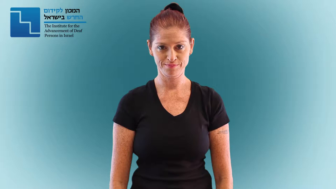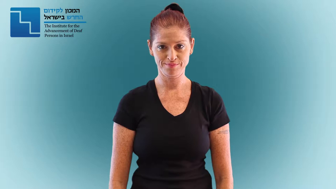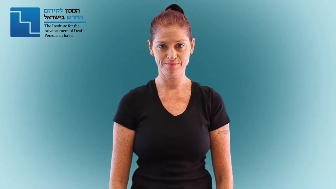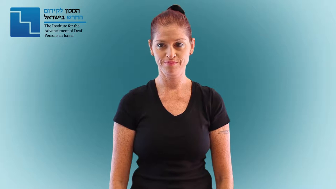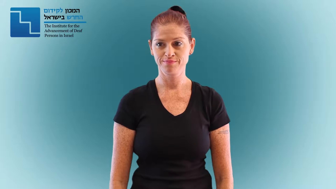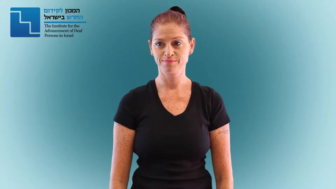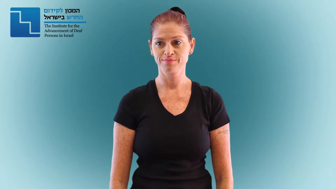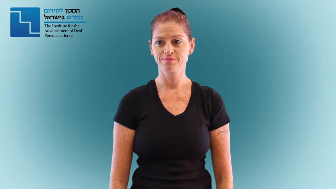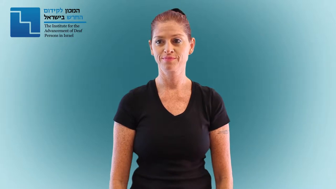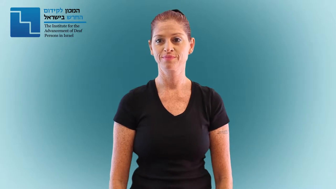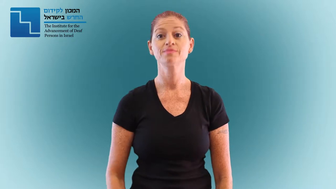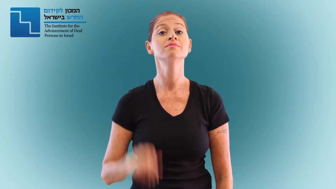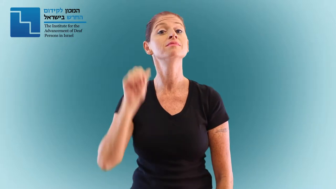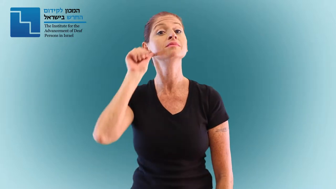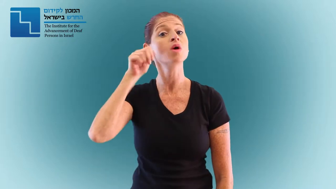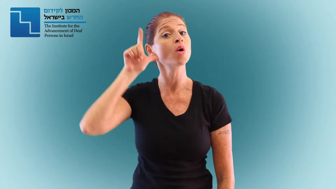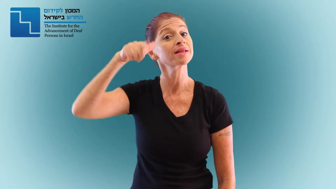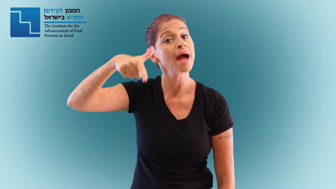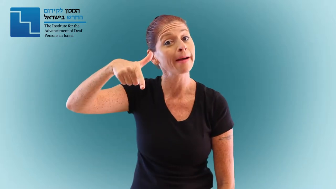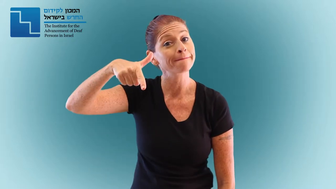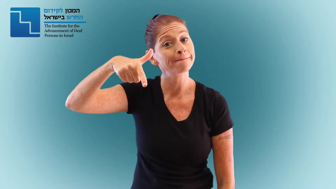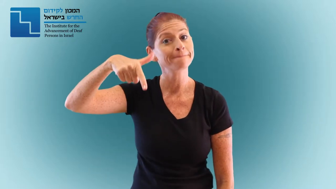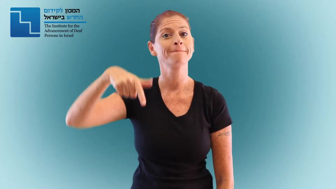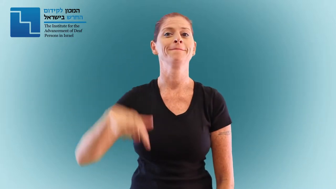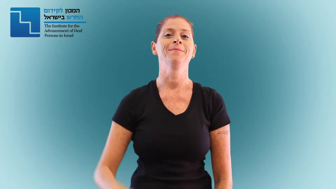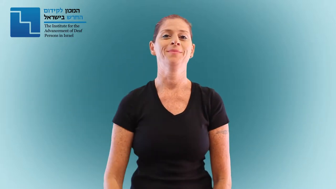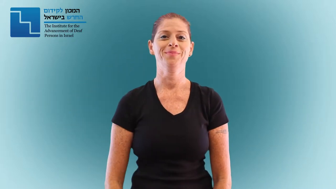מחרתיים